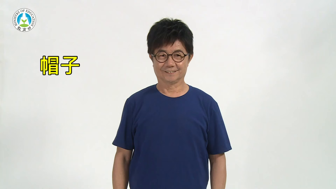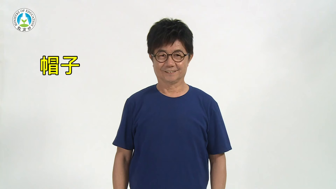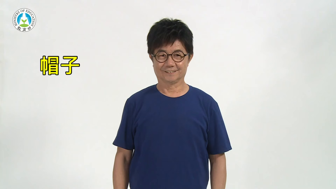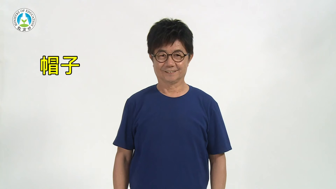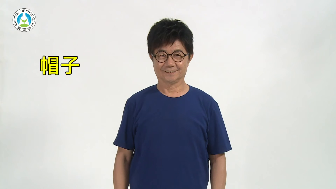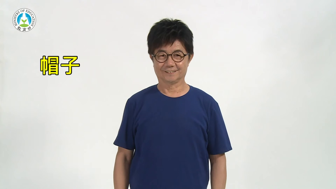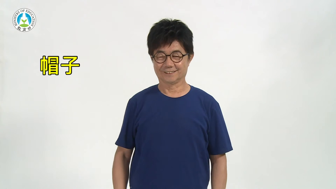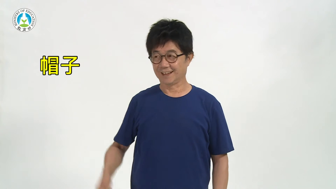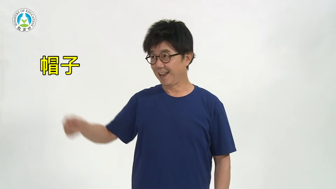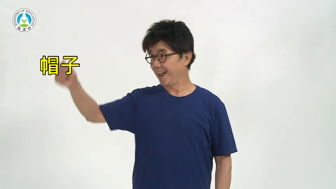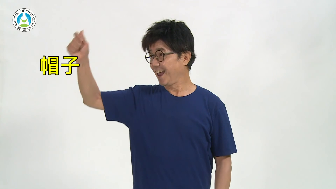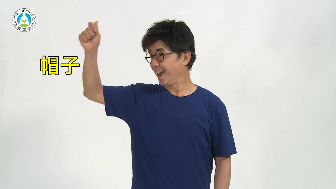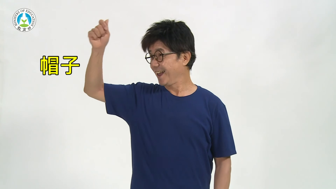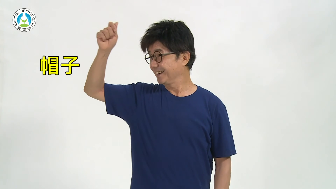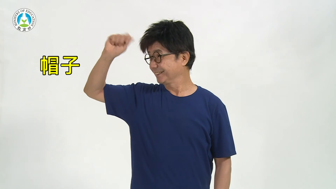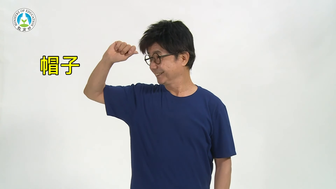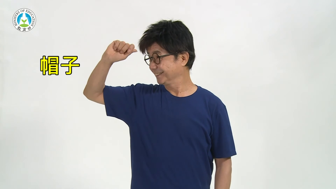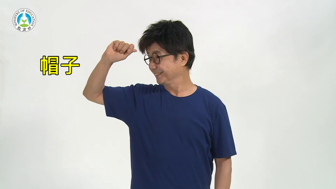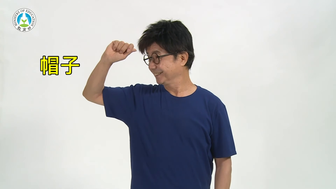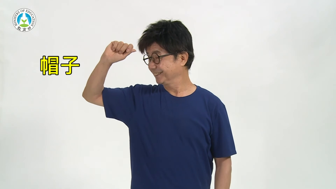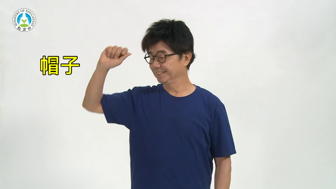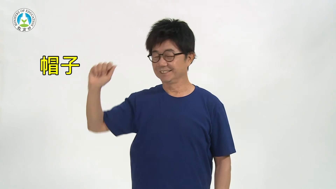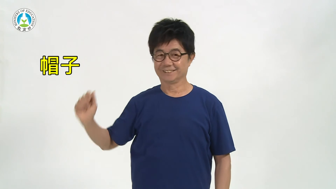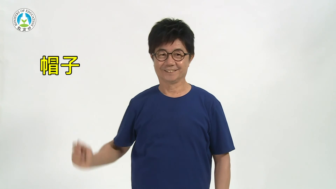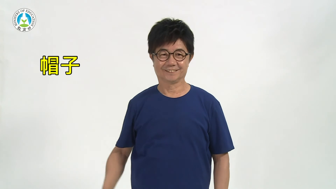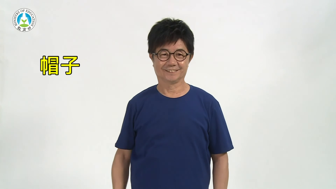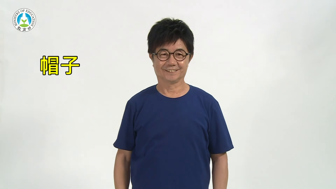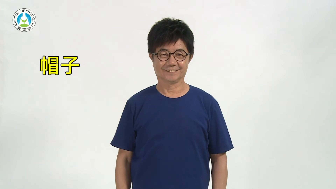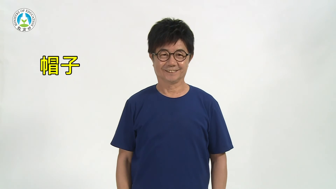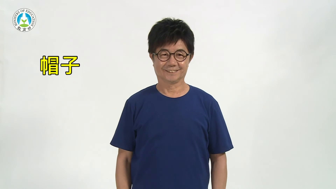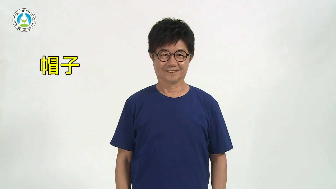帽子